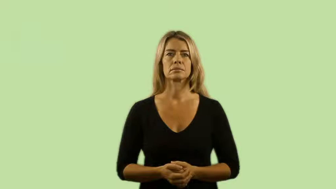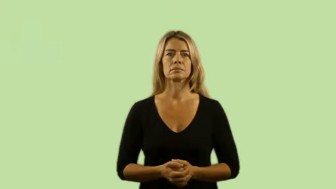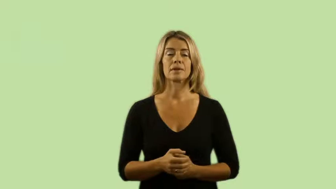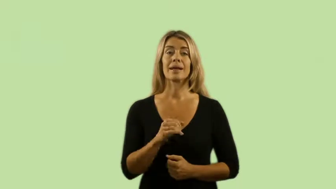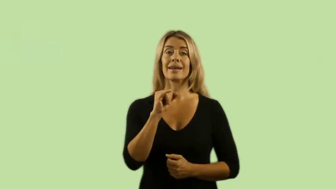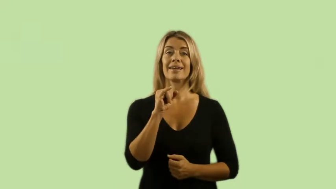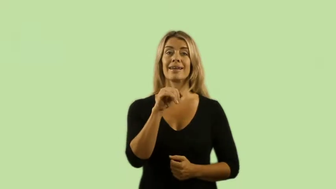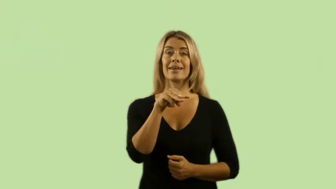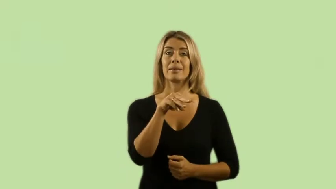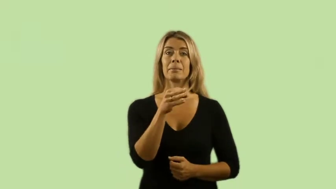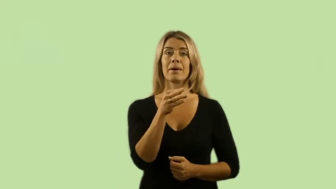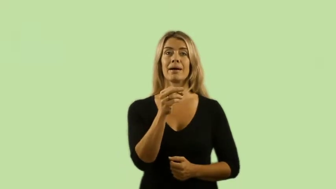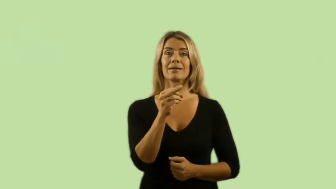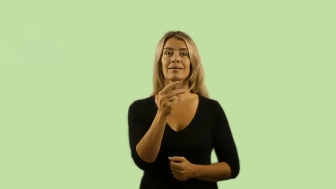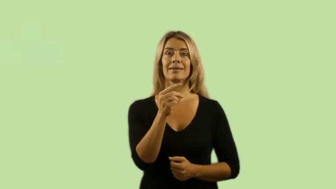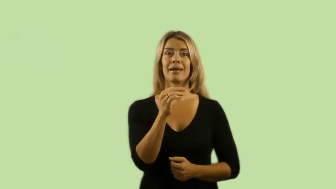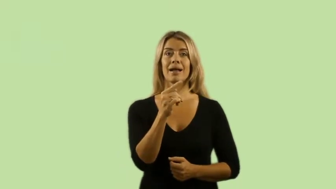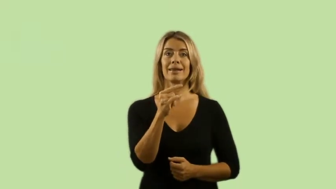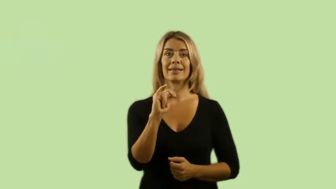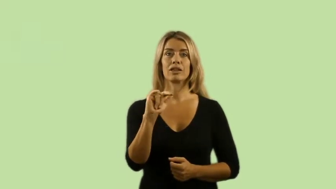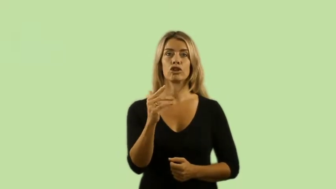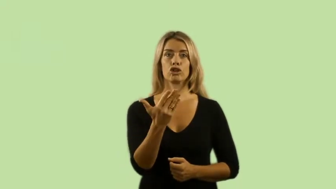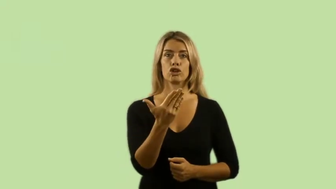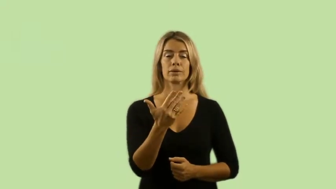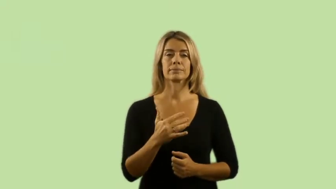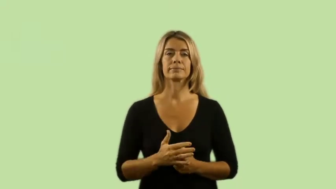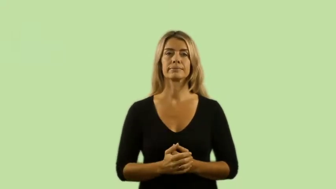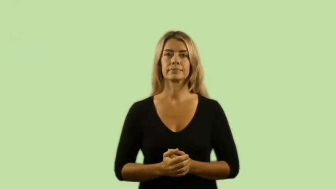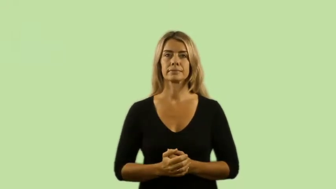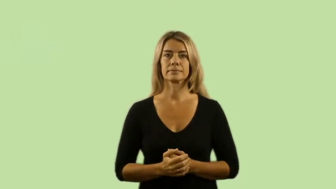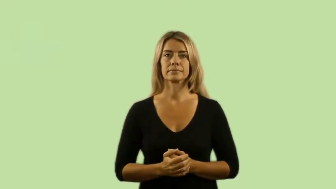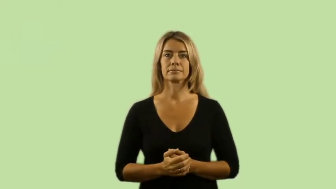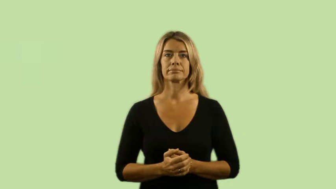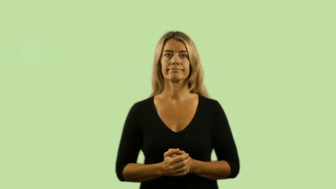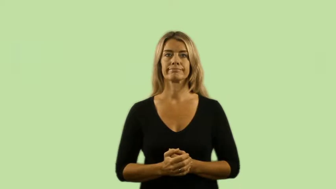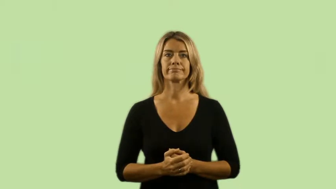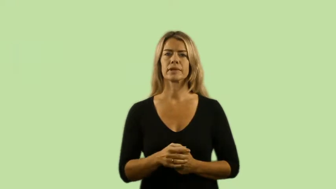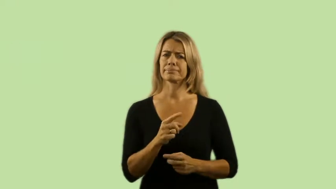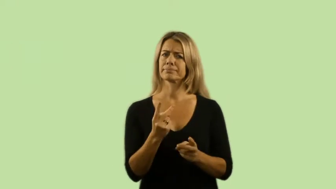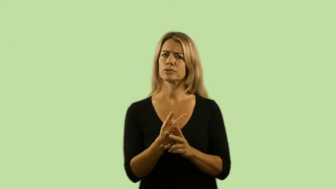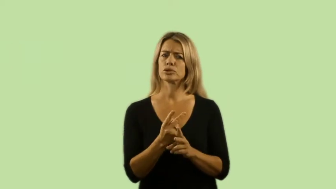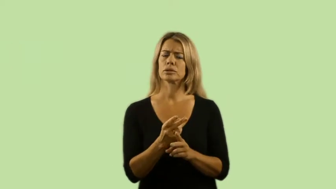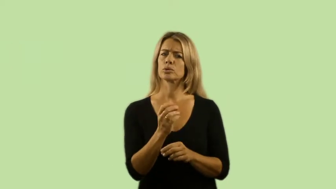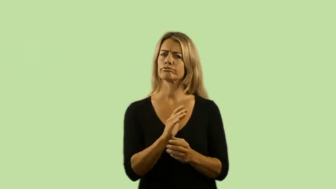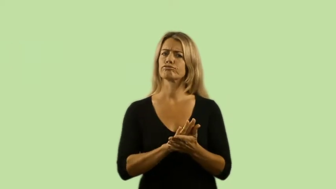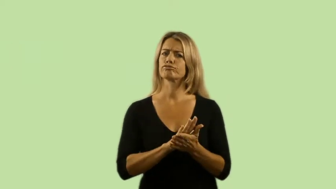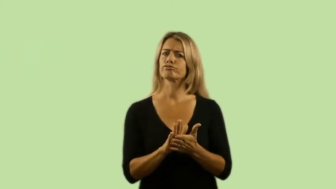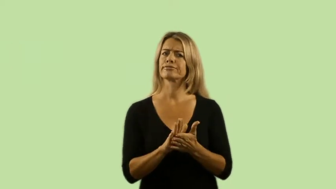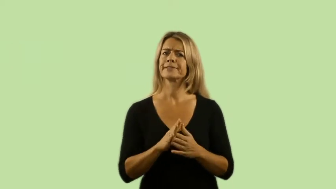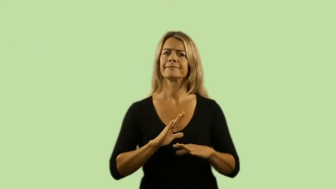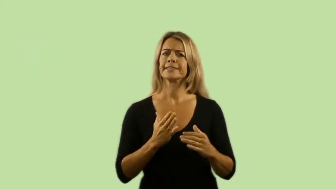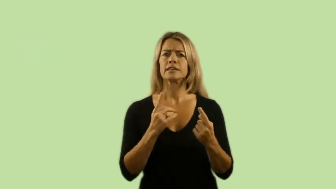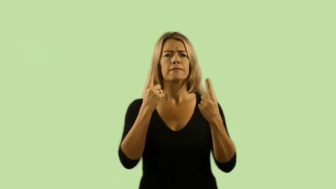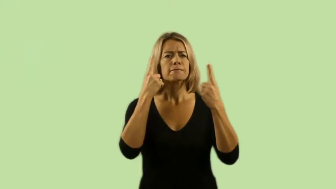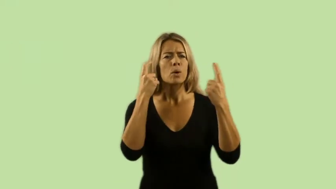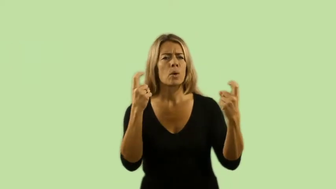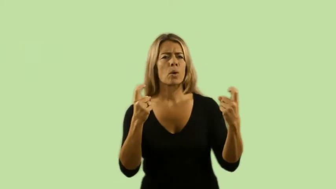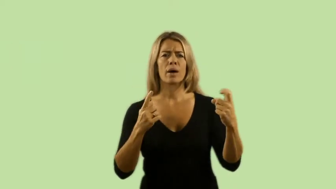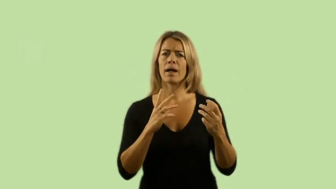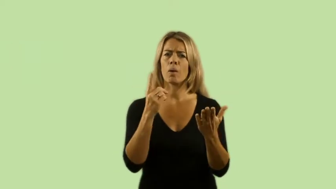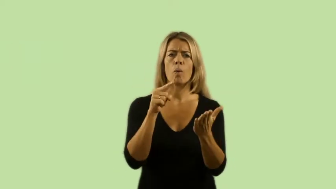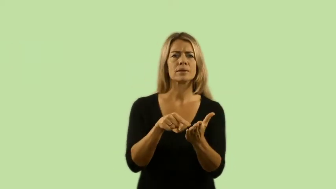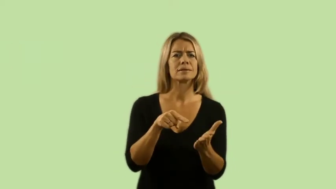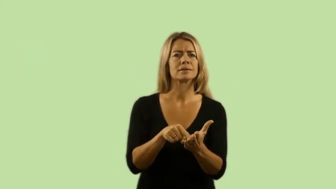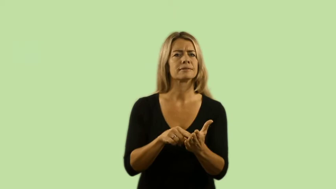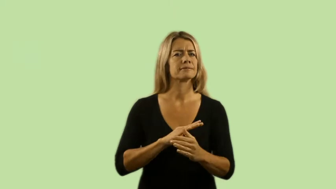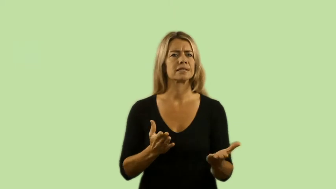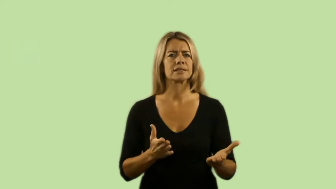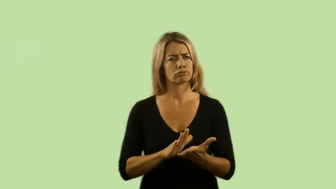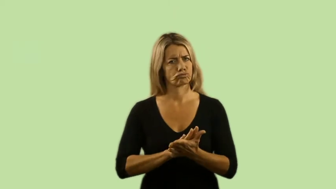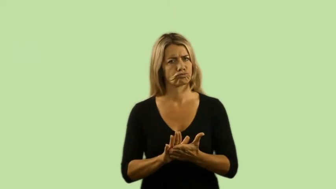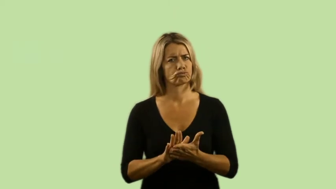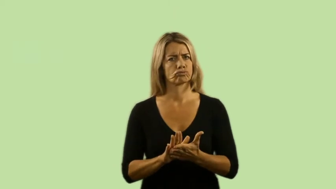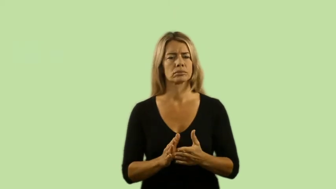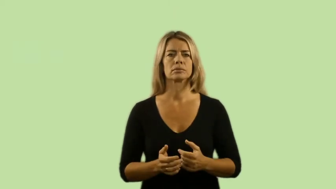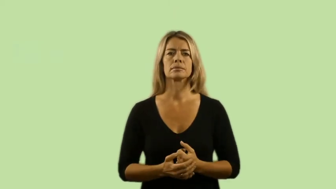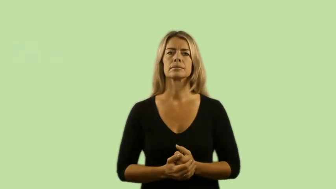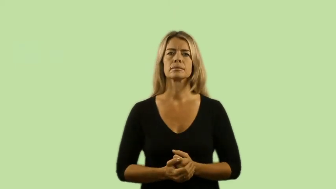Opartiskhet